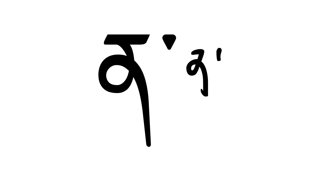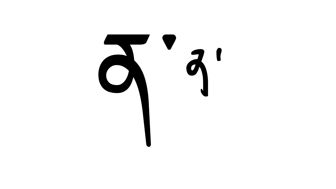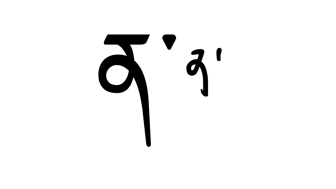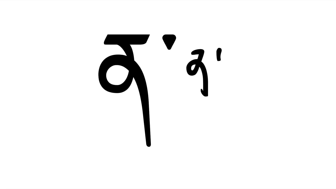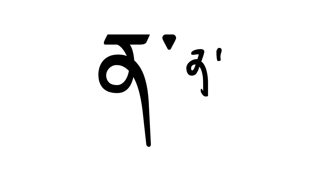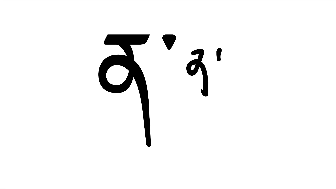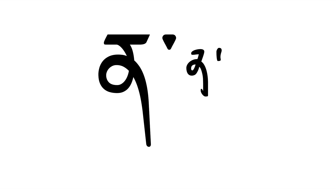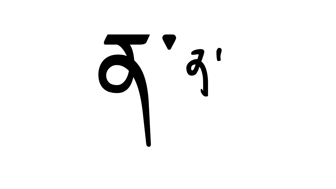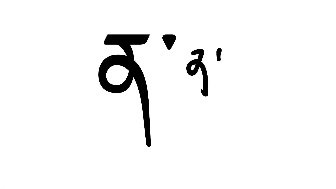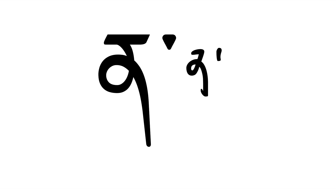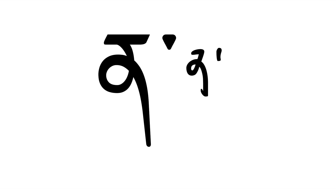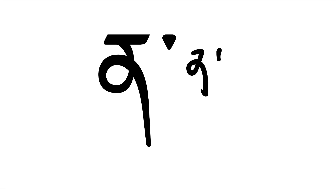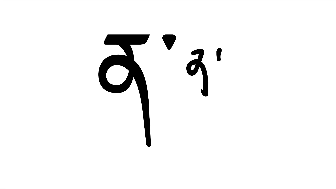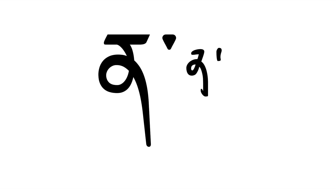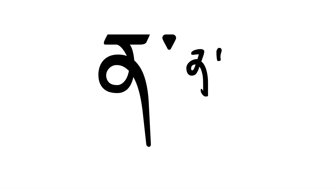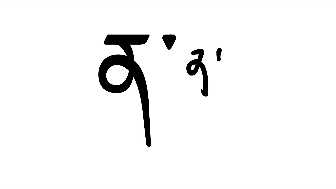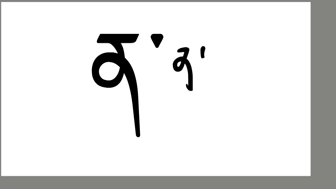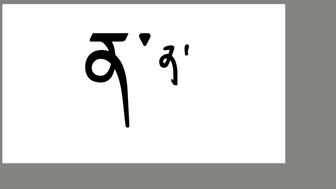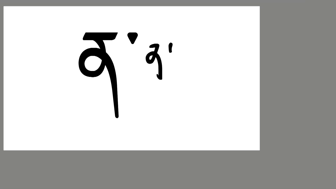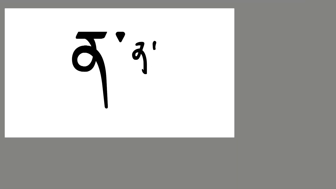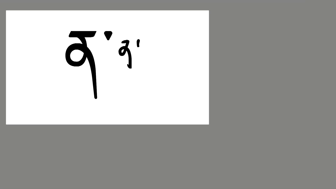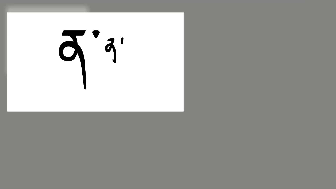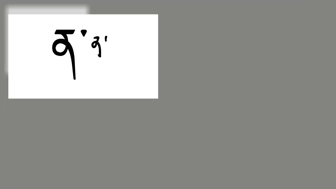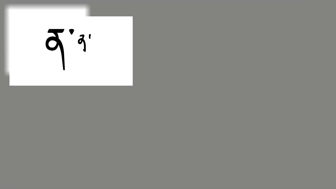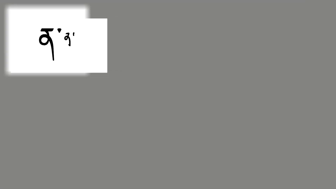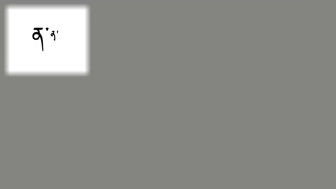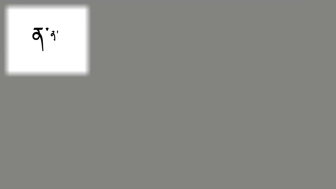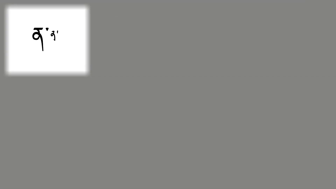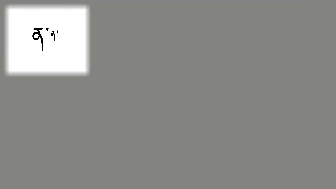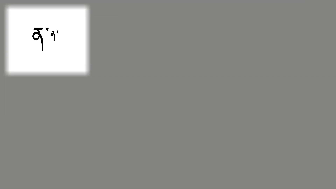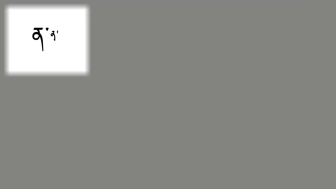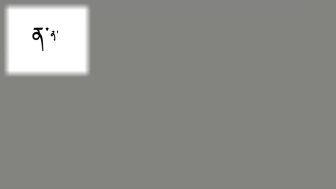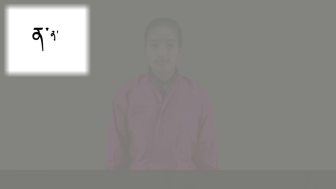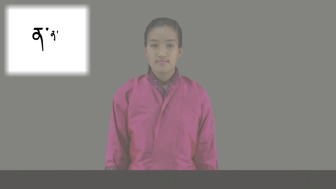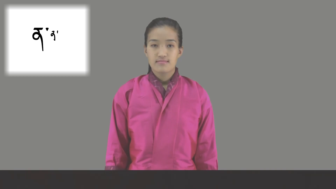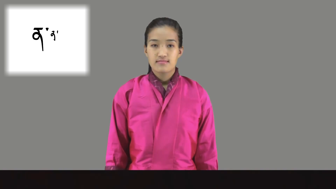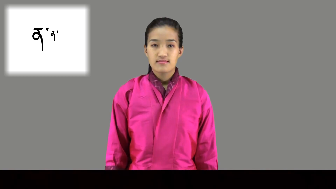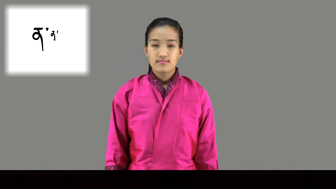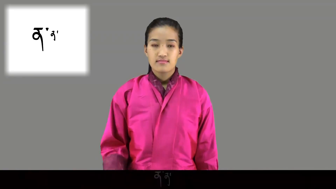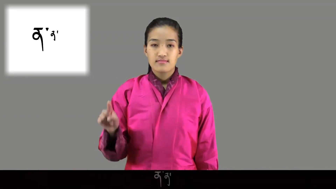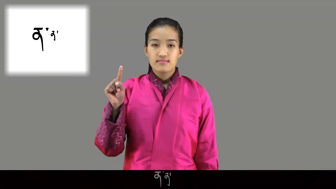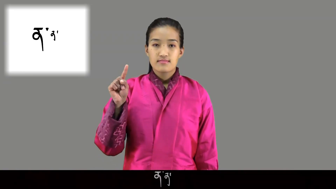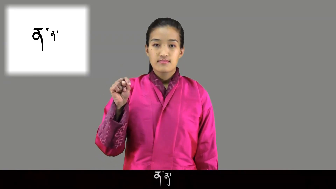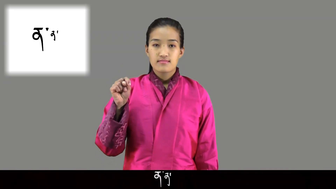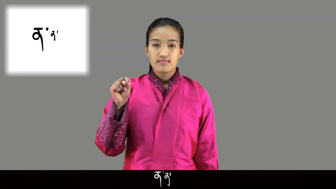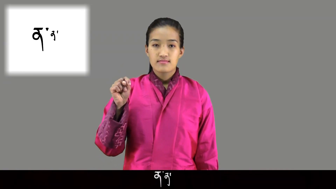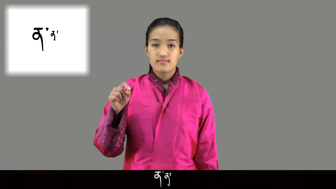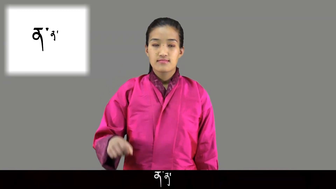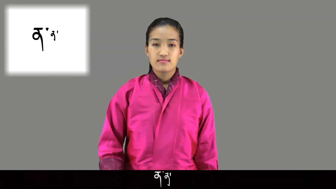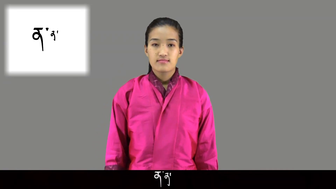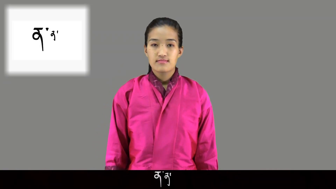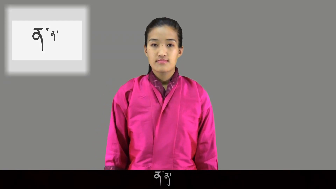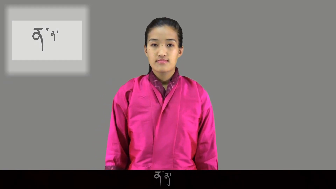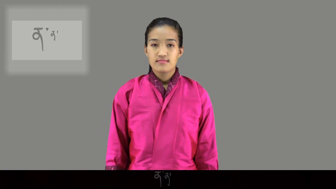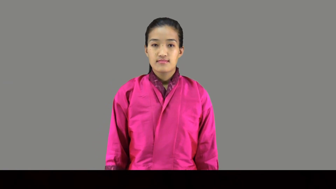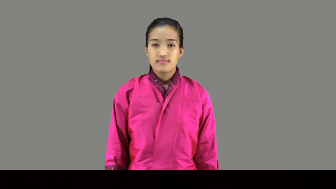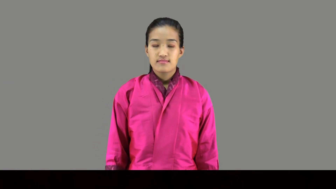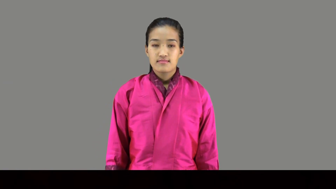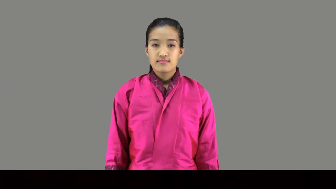ན